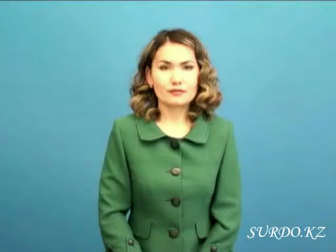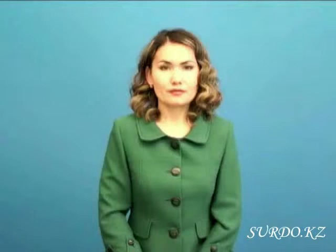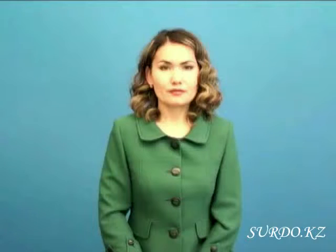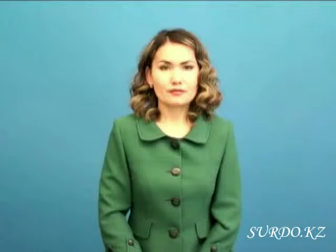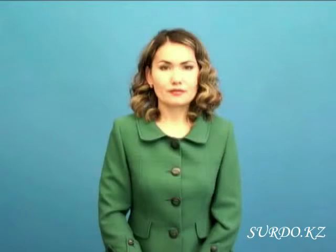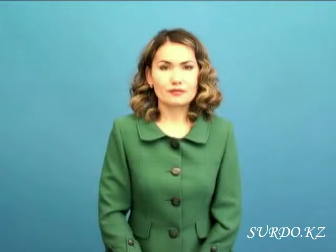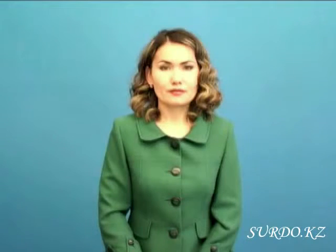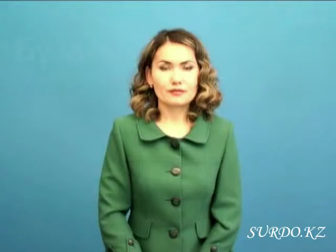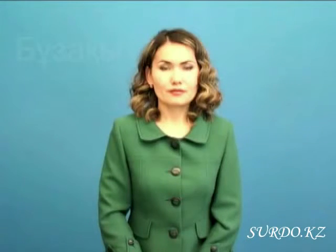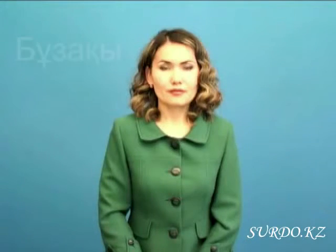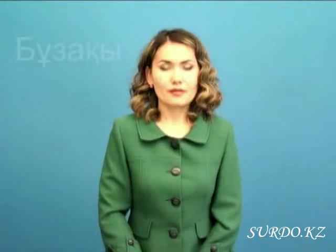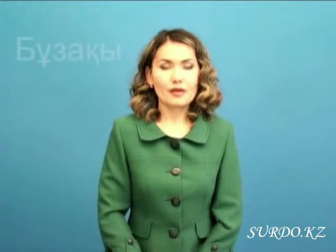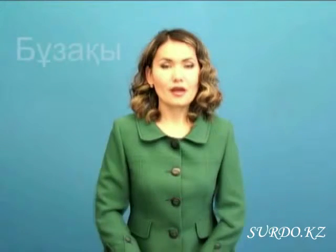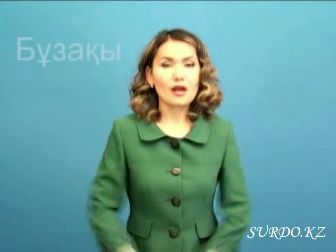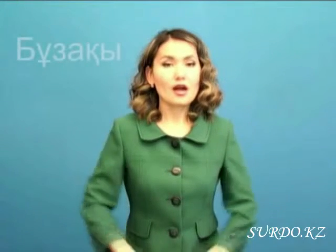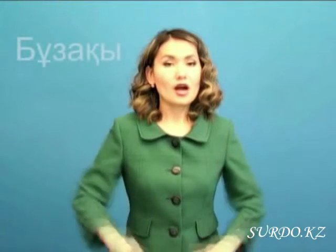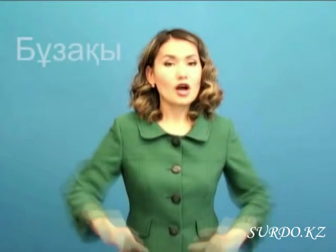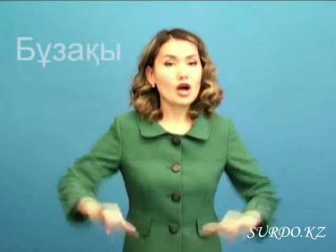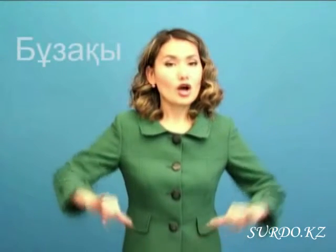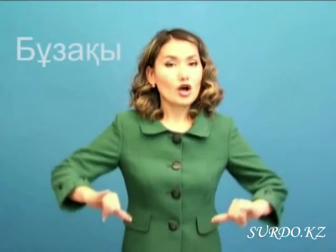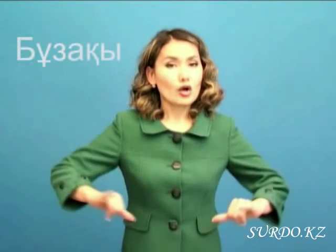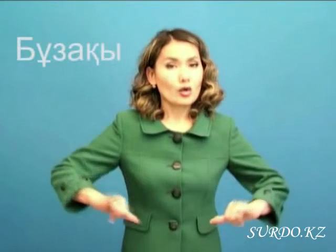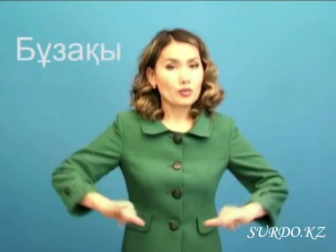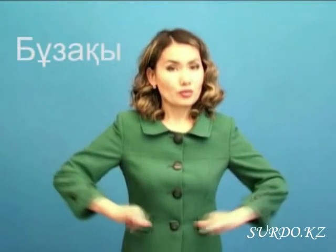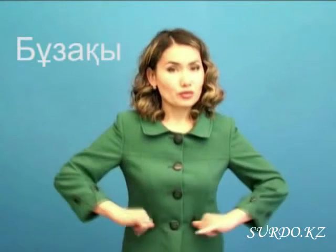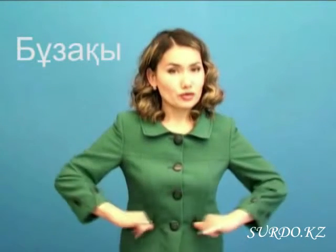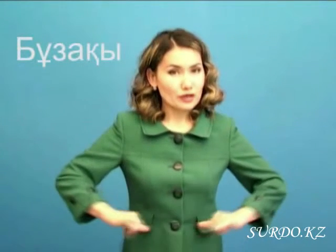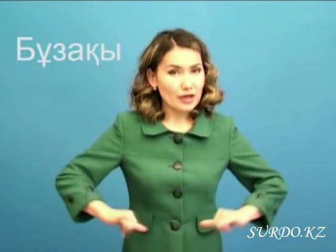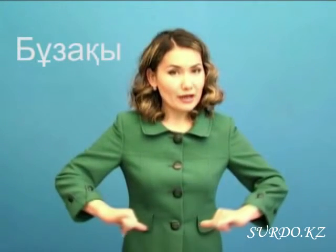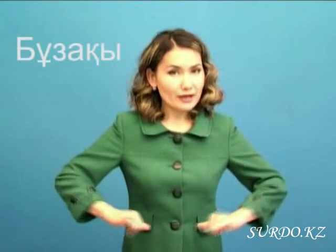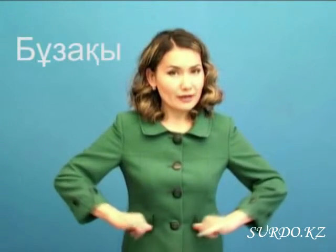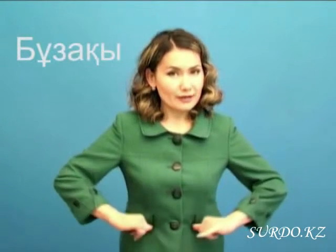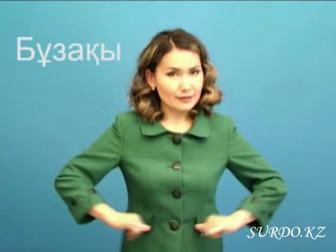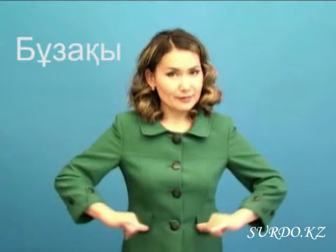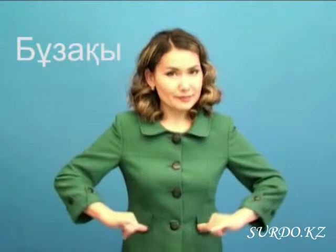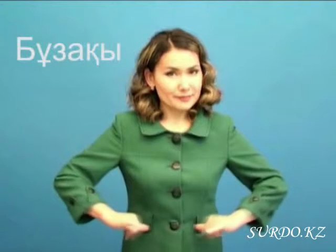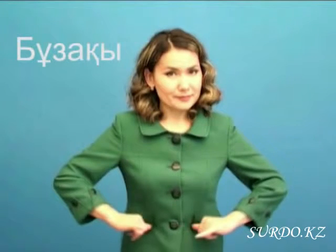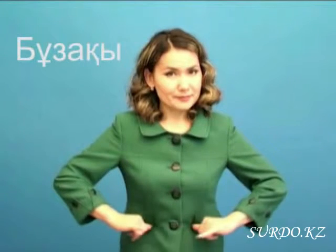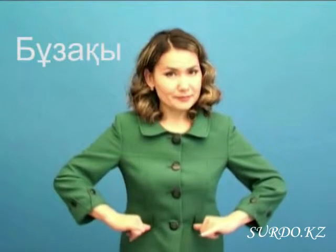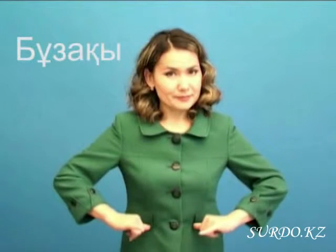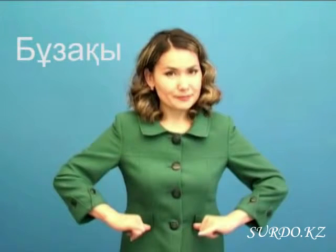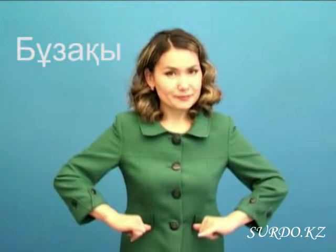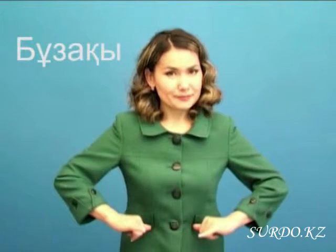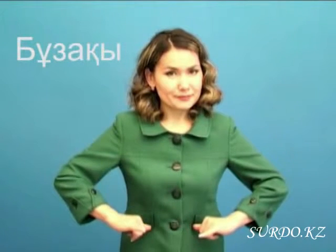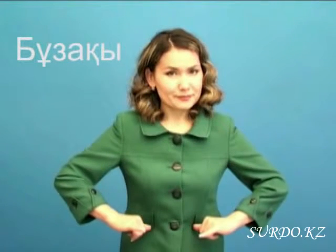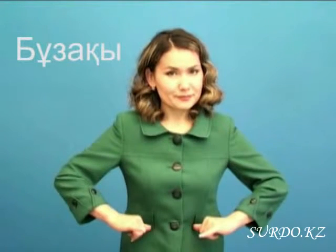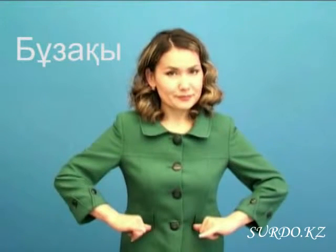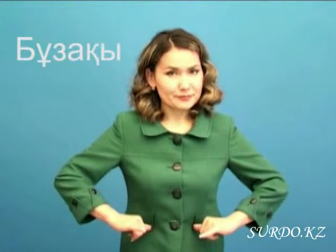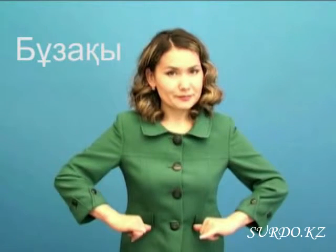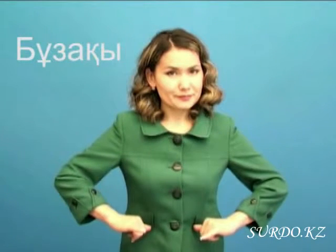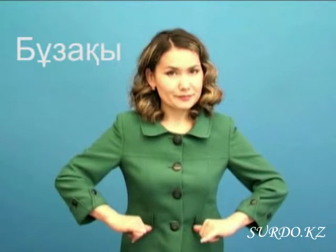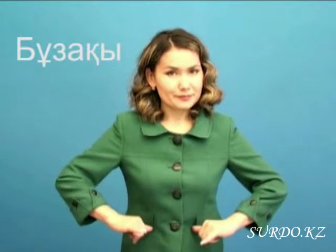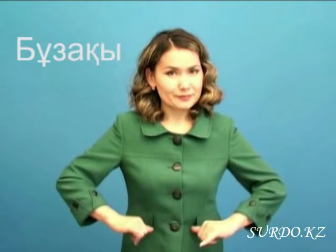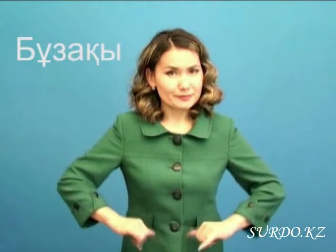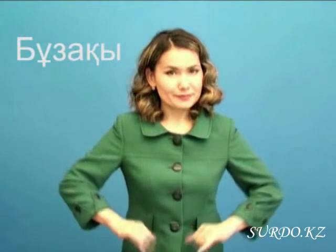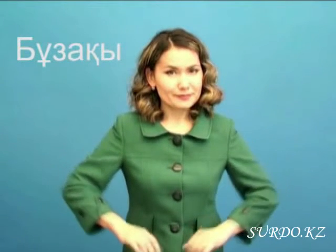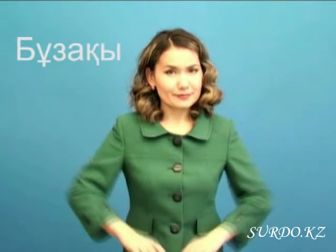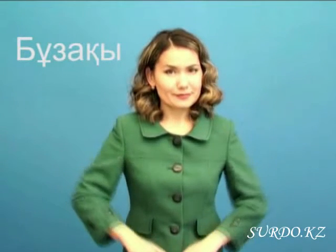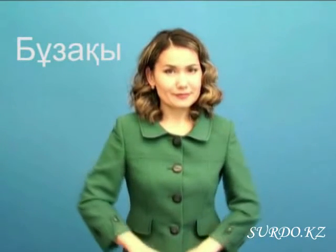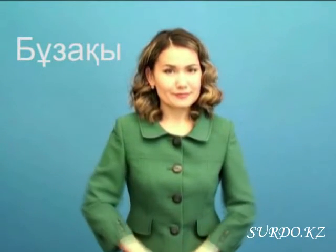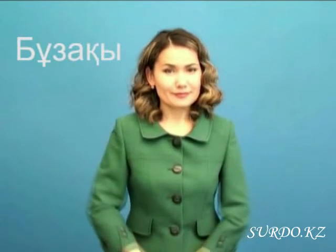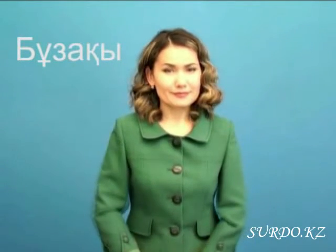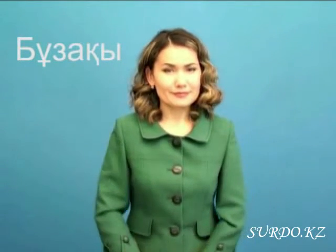Бұзақы